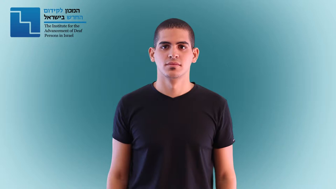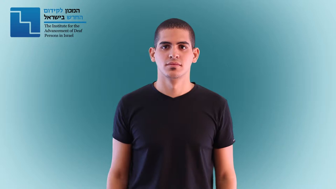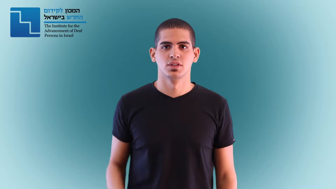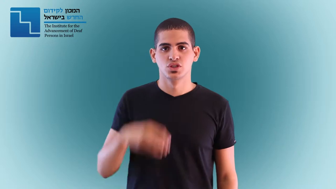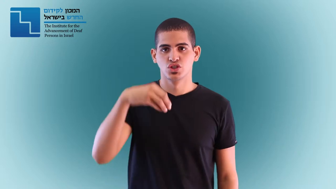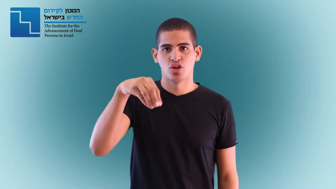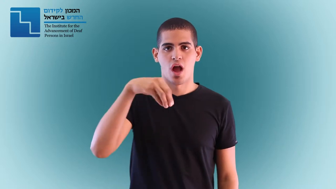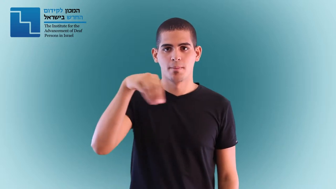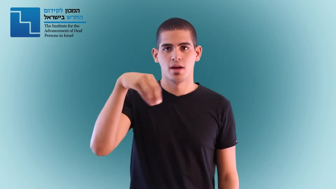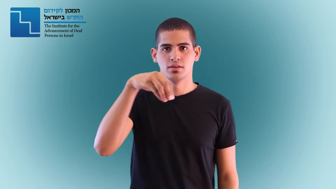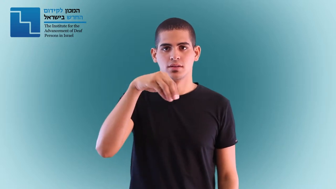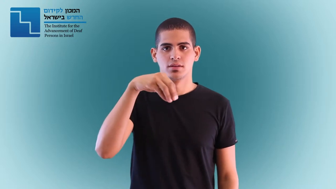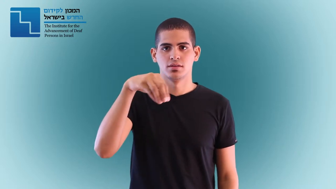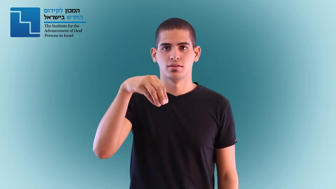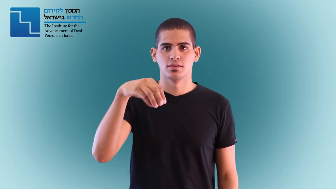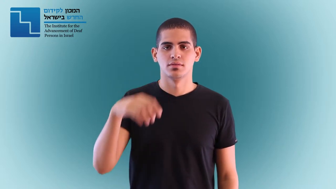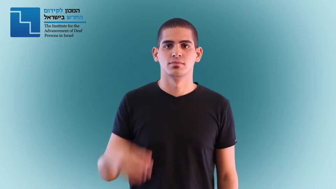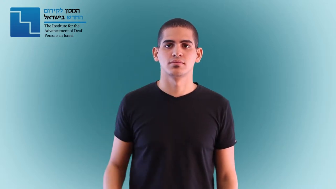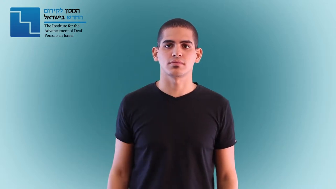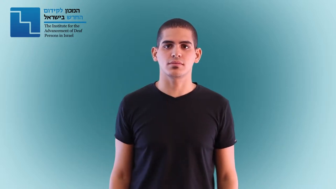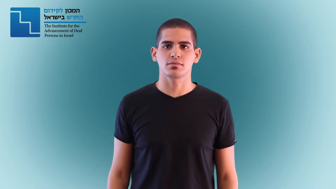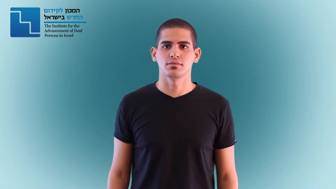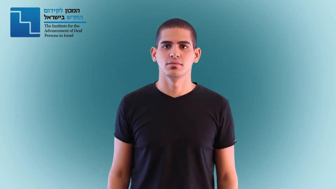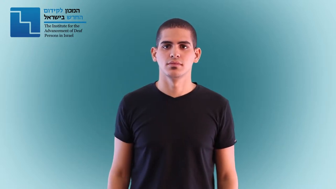שחמט